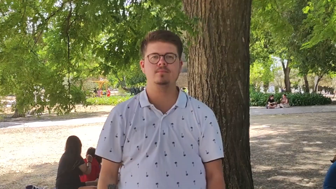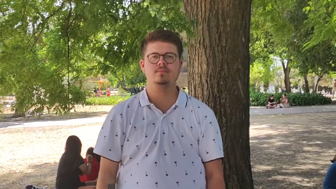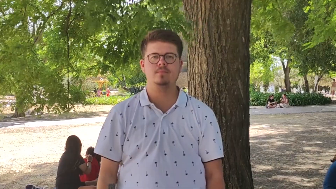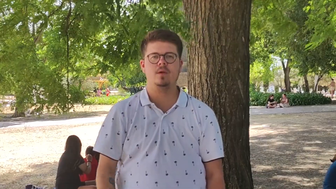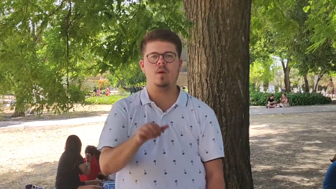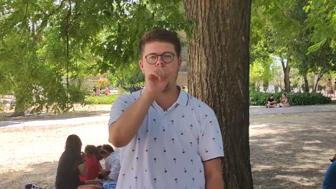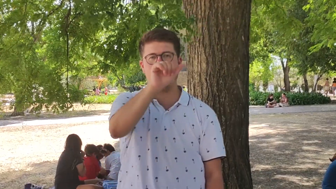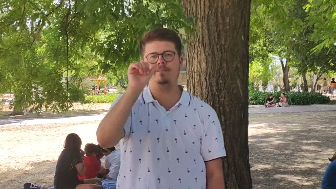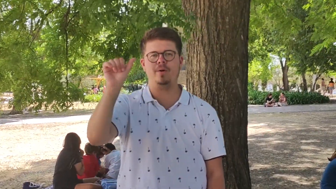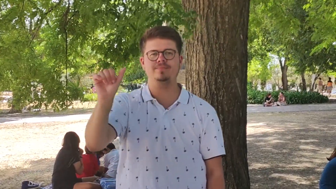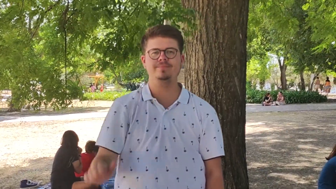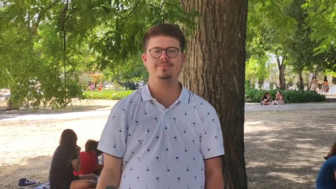Aalborg